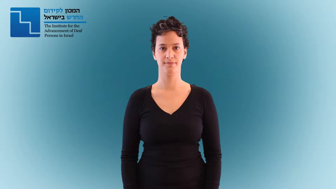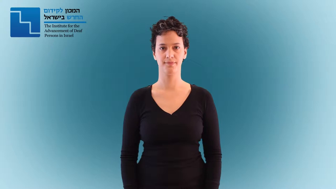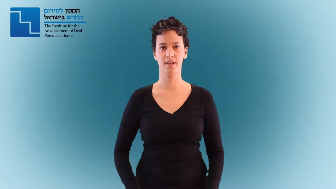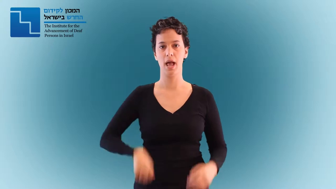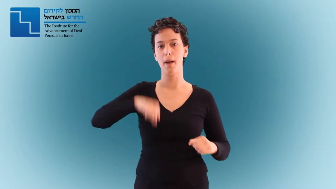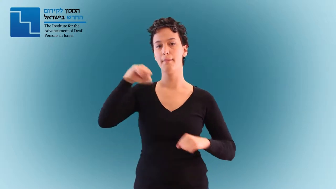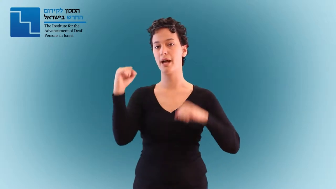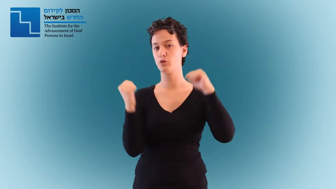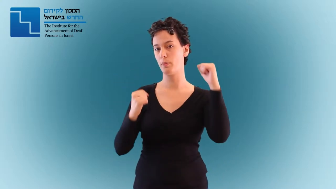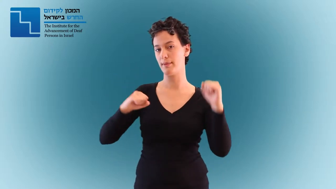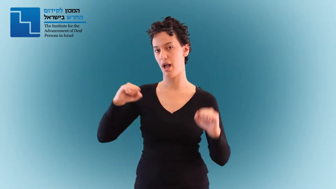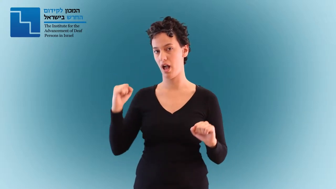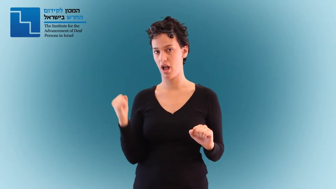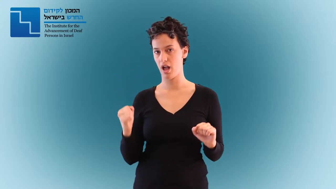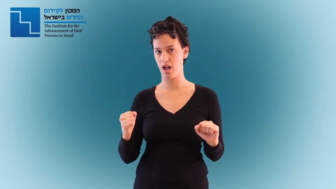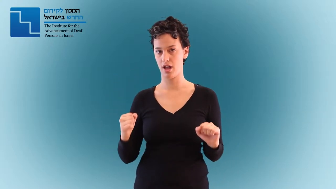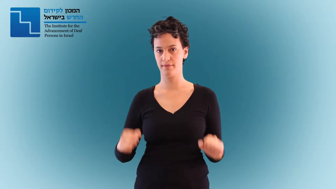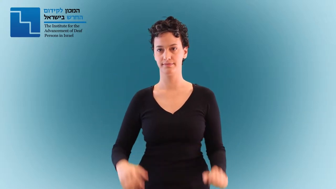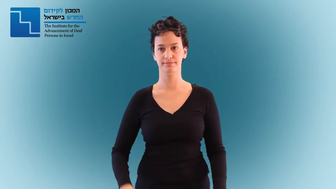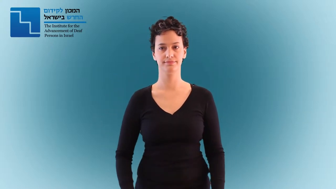פנטומימה